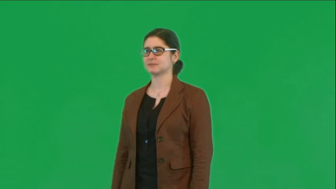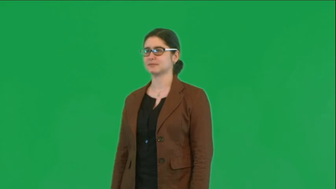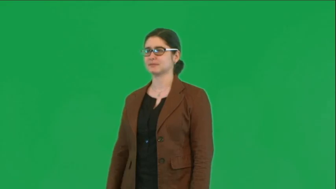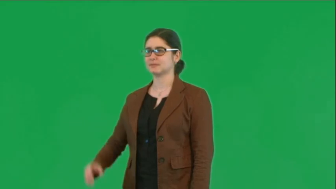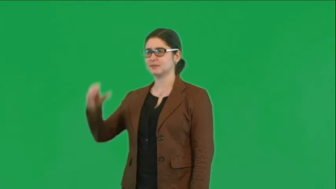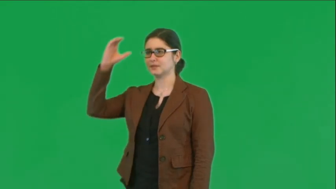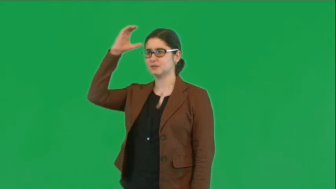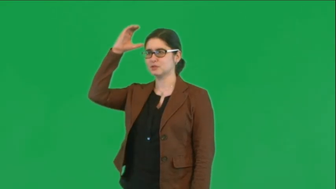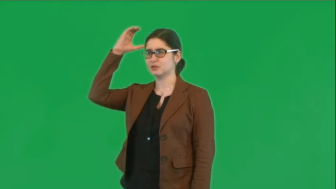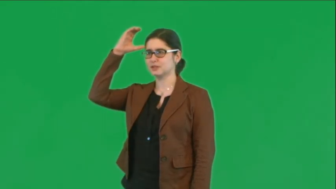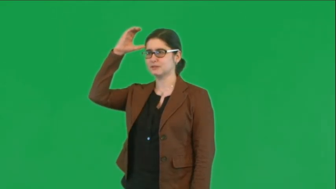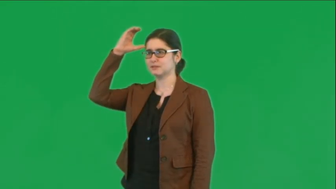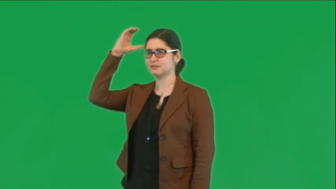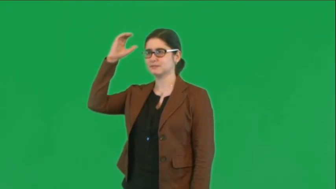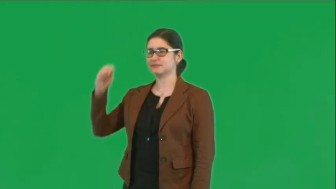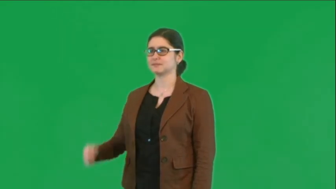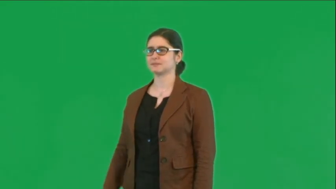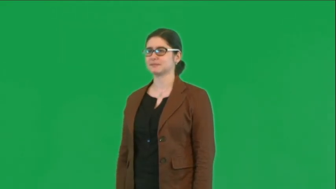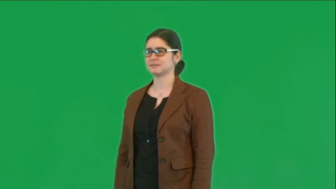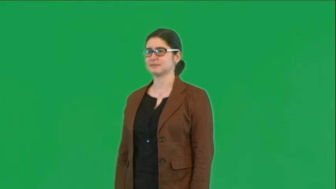uczony